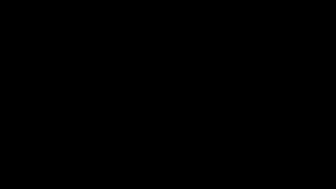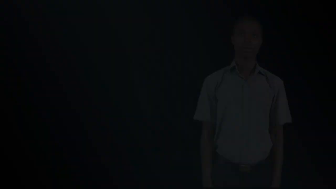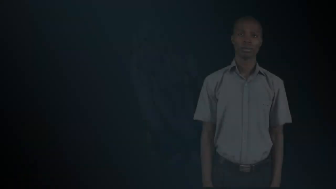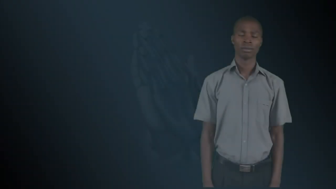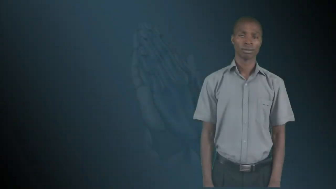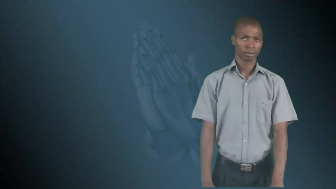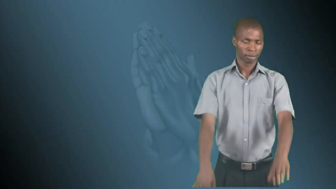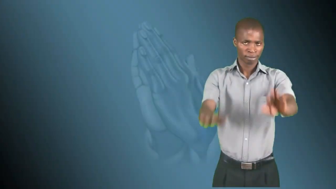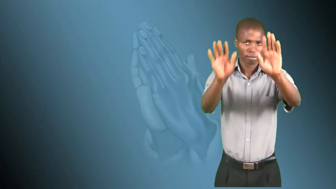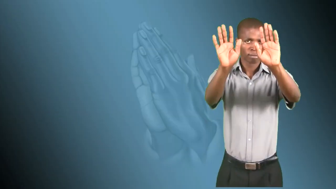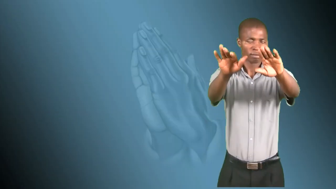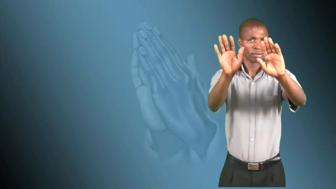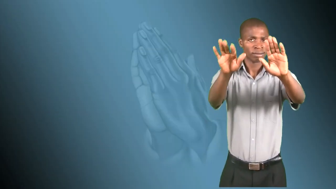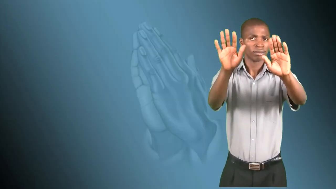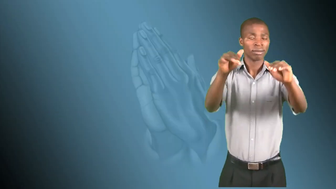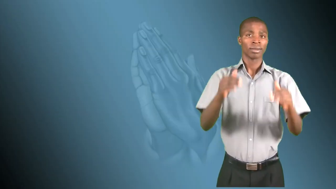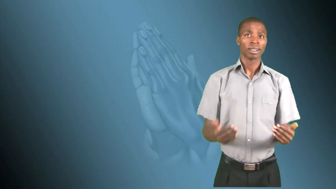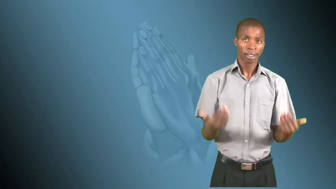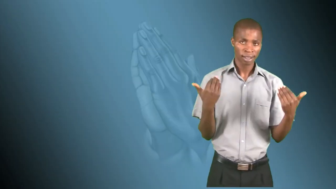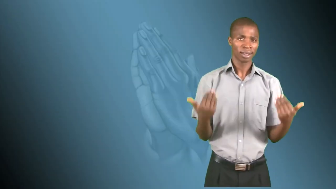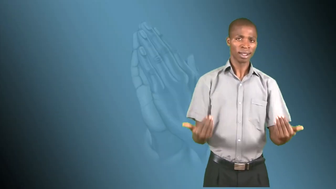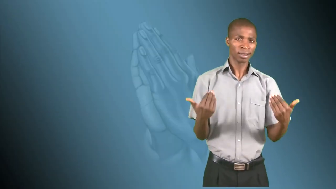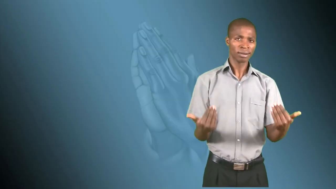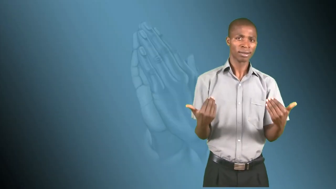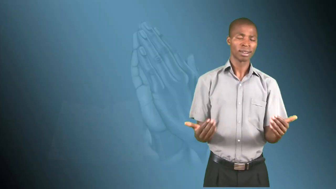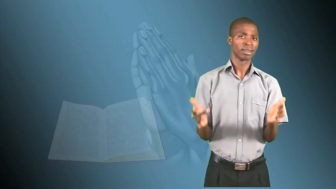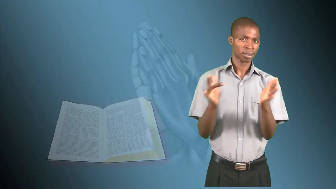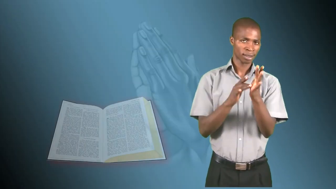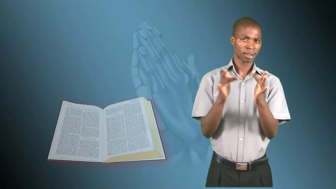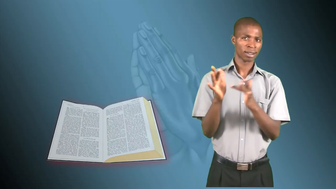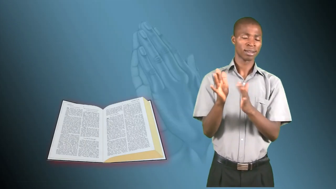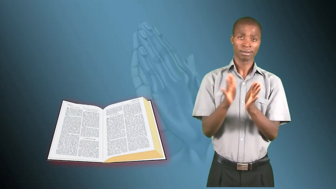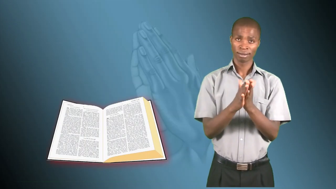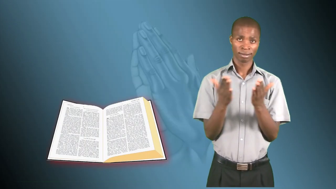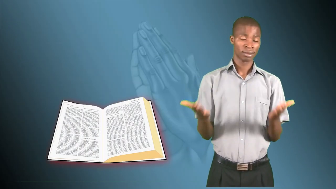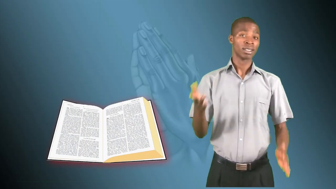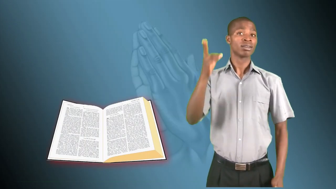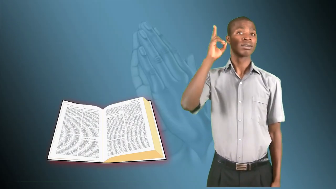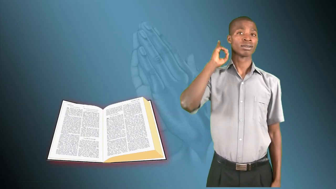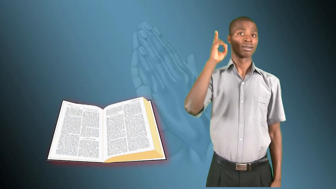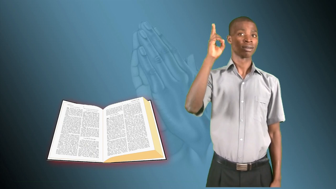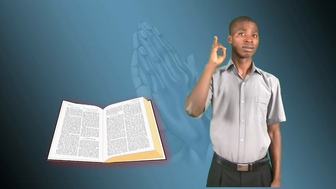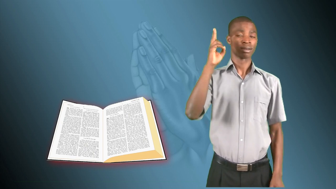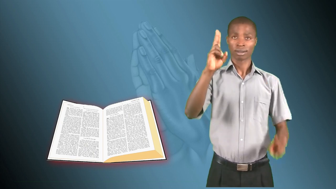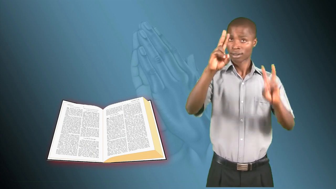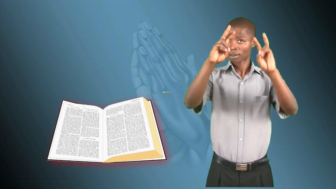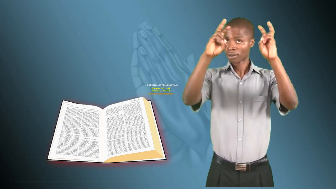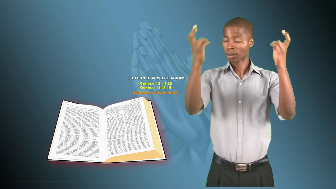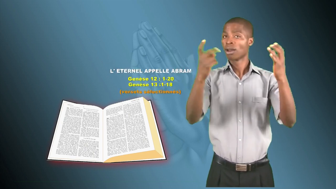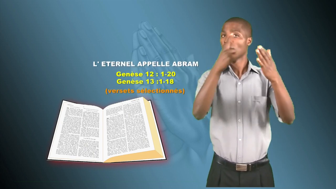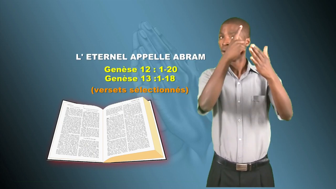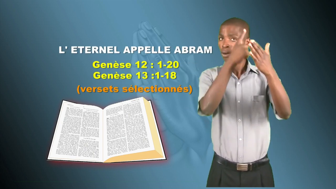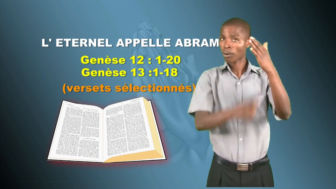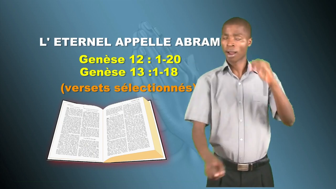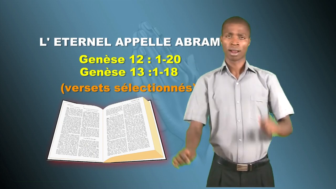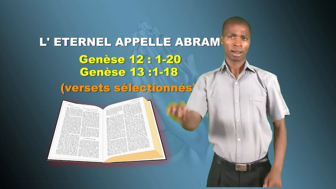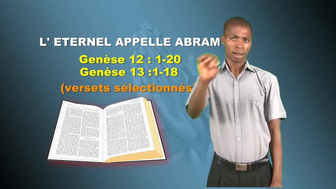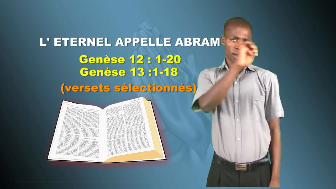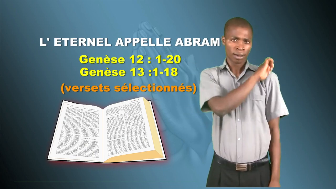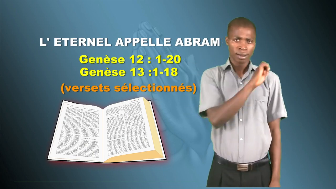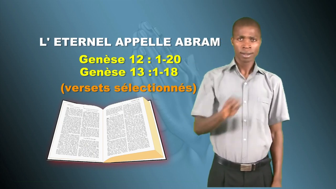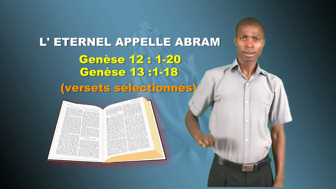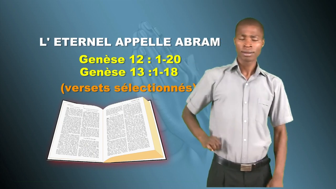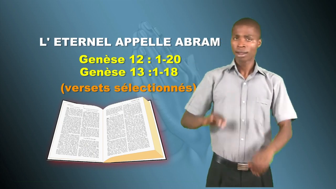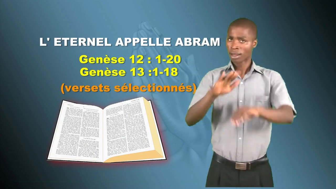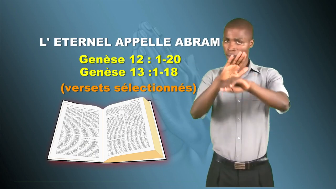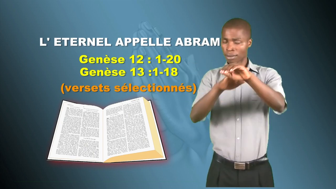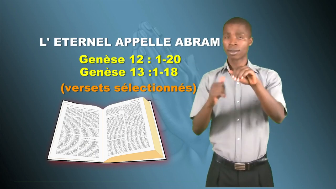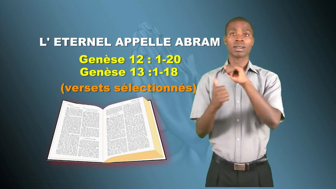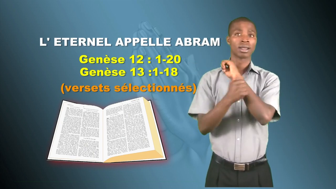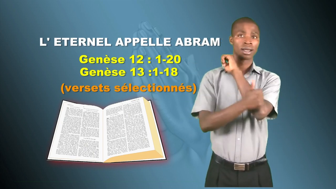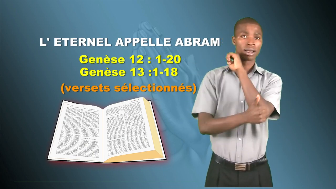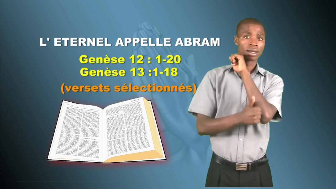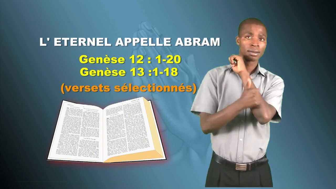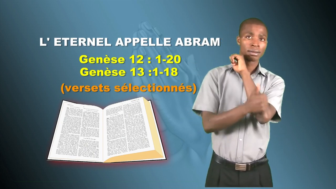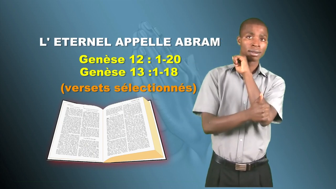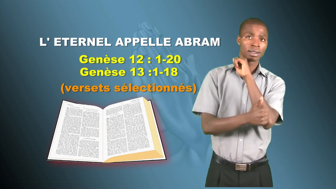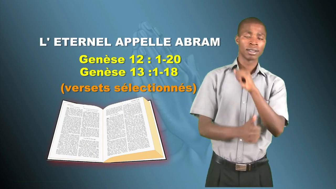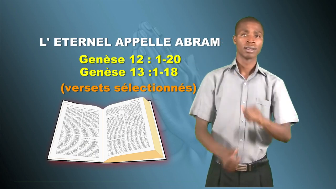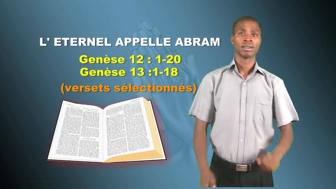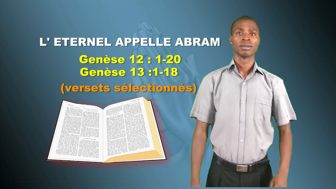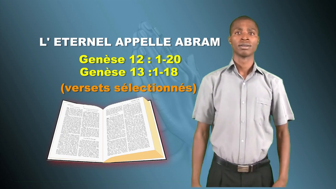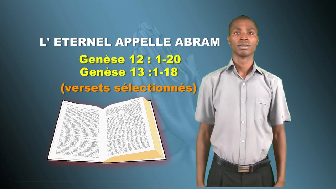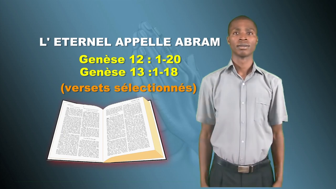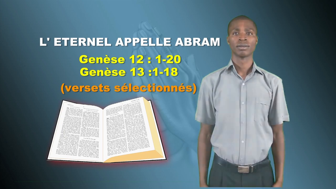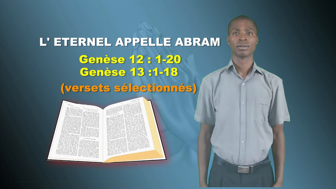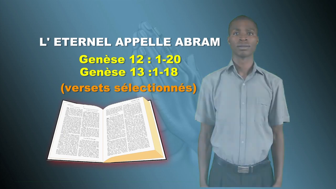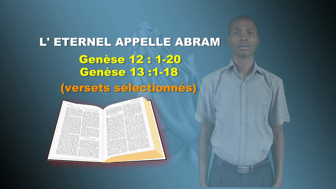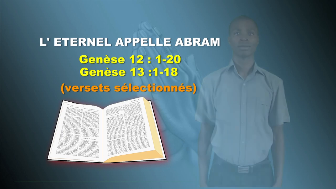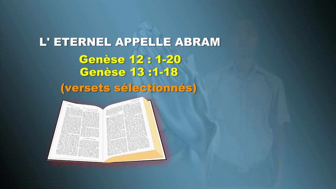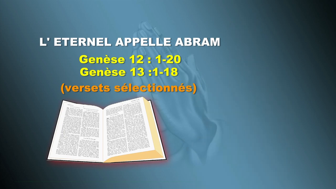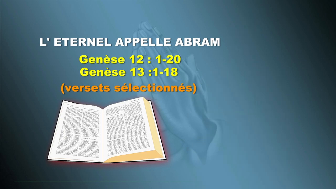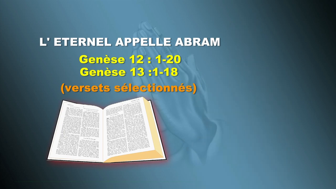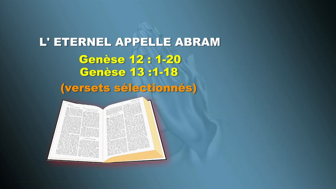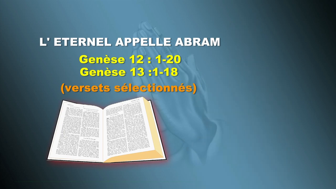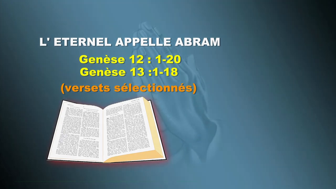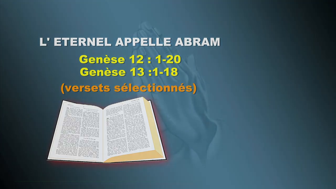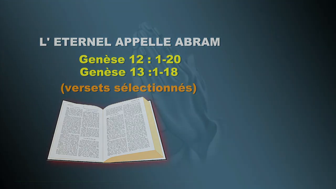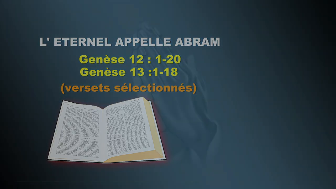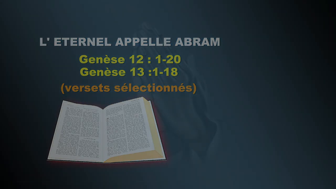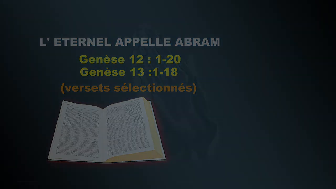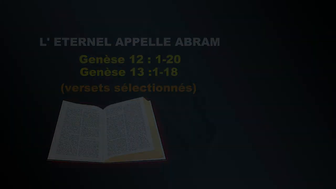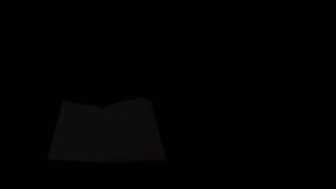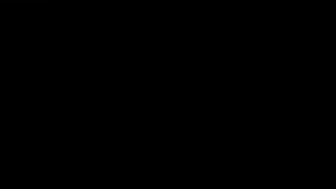L' Eternel appelle Abram